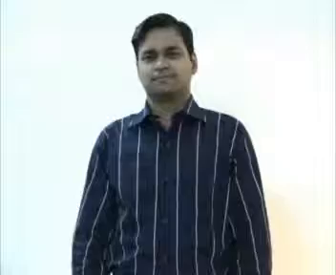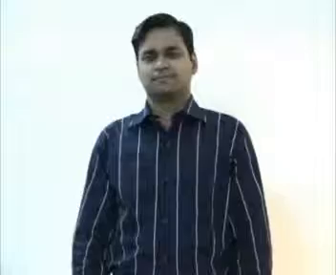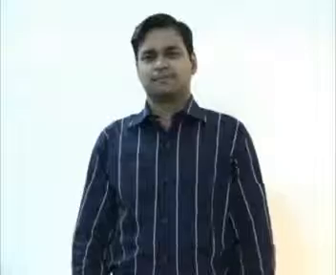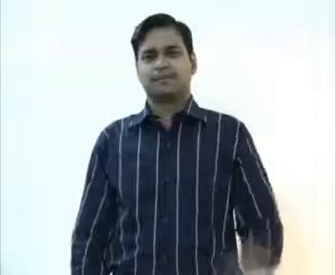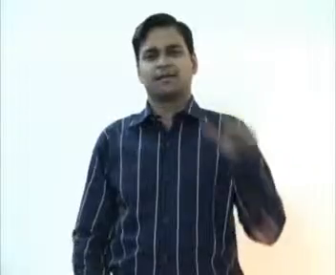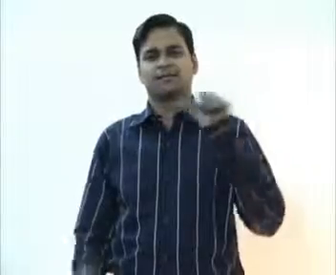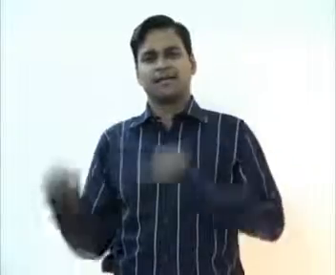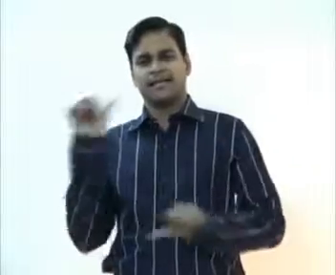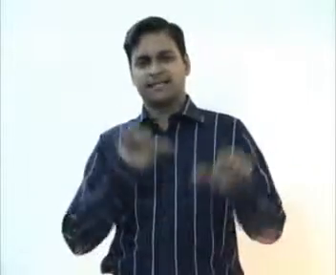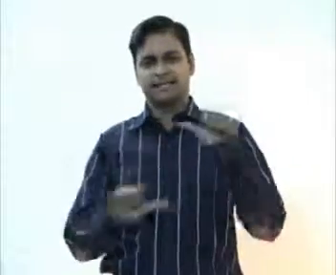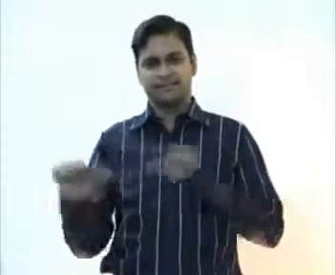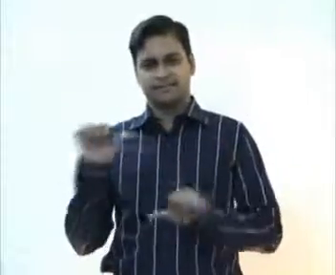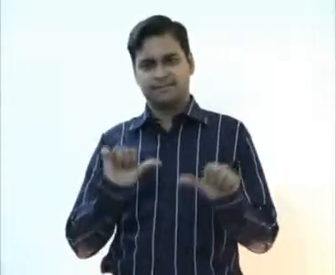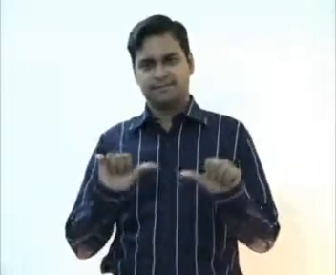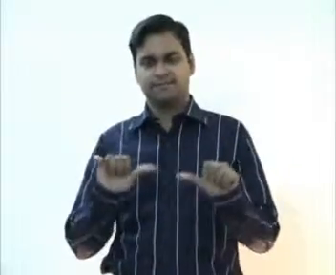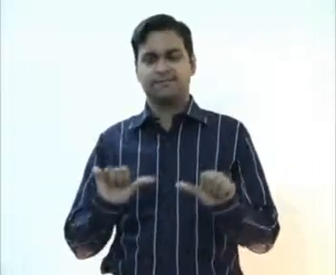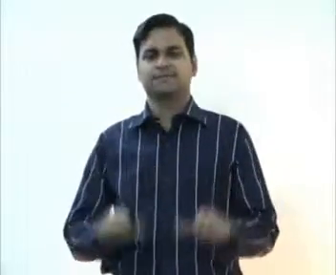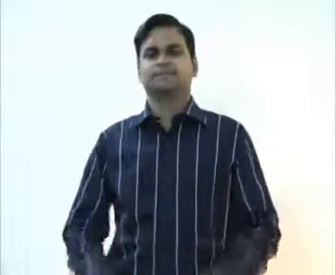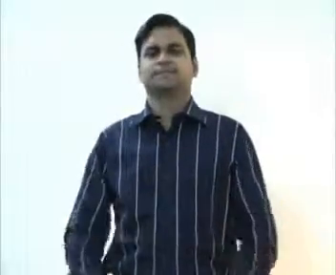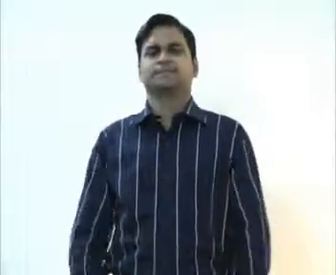ਵਿਗਿਆਨ